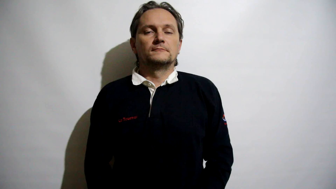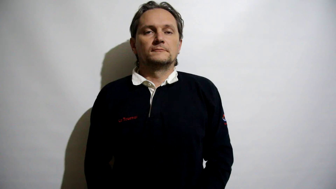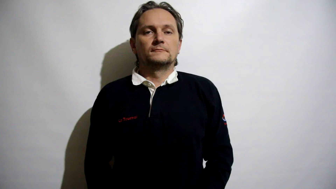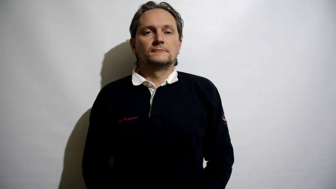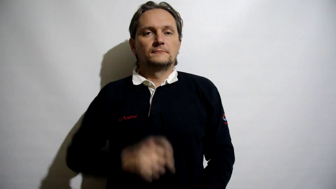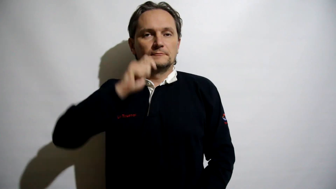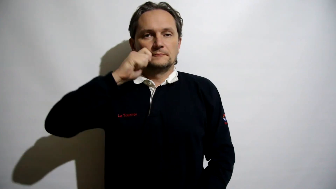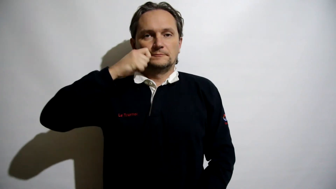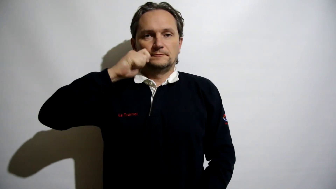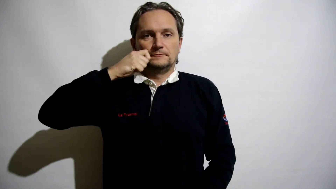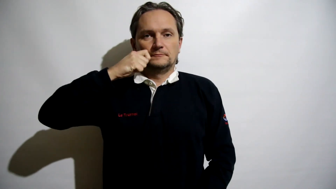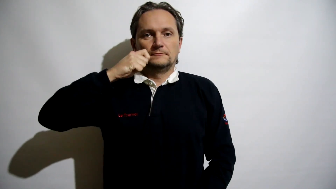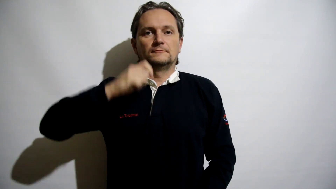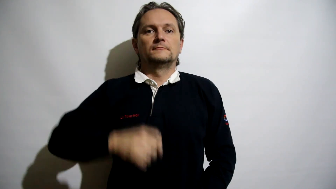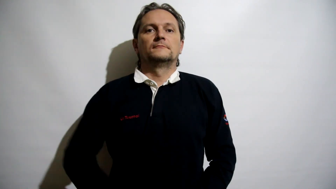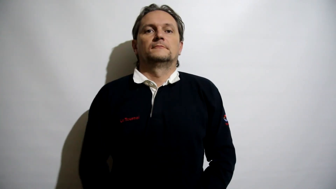Caramel